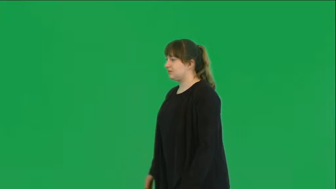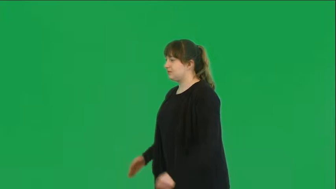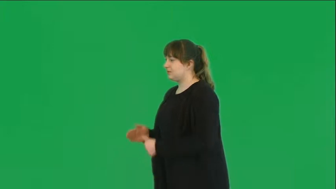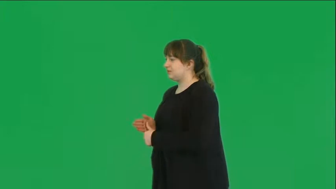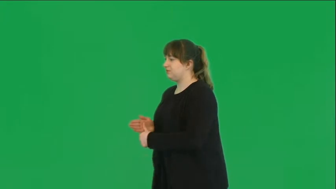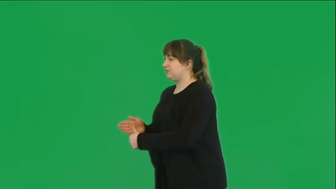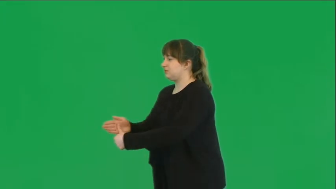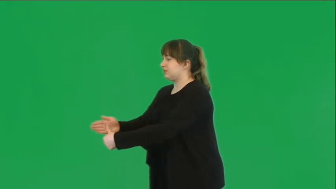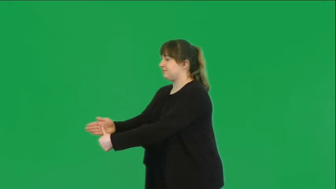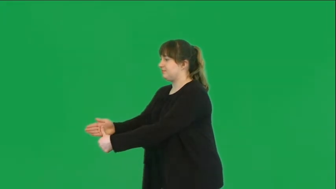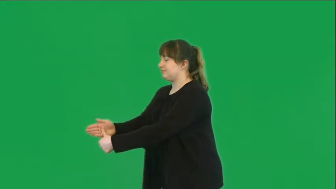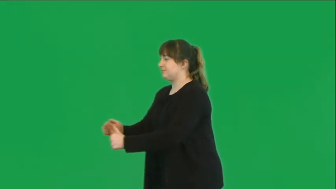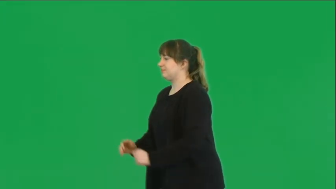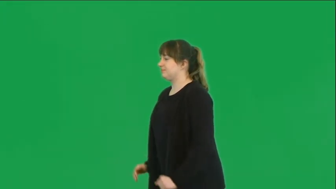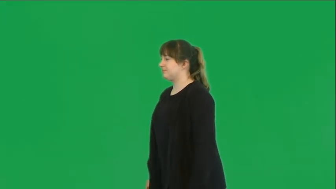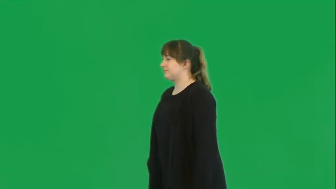wycieczka